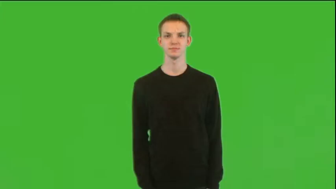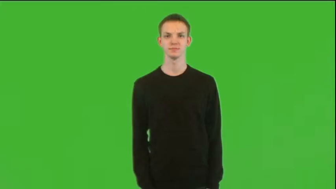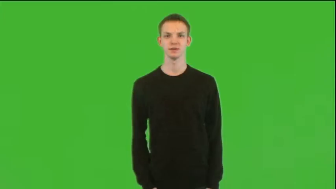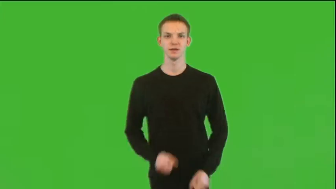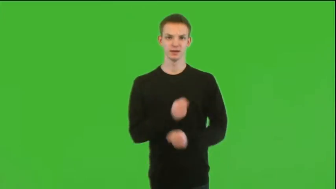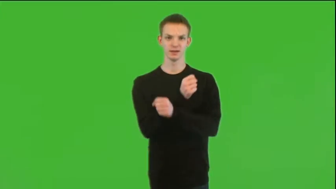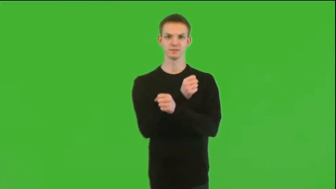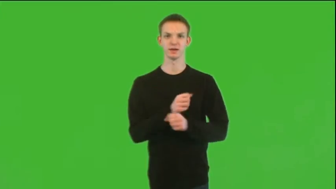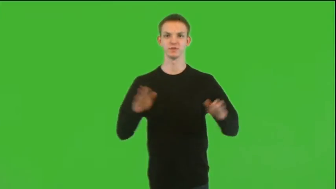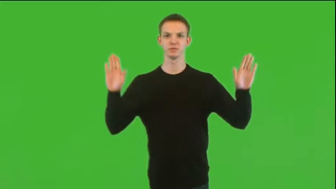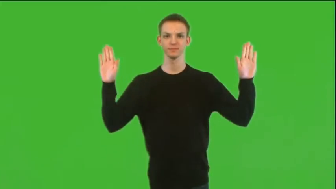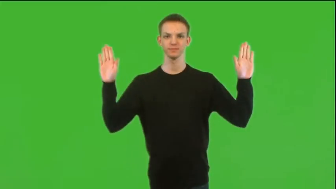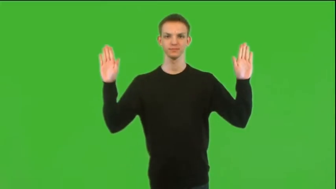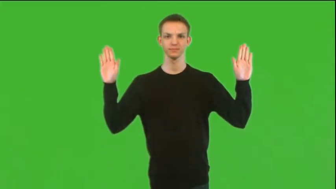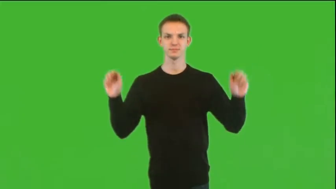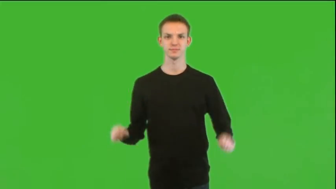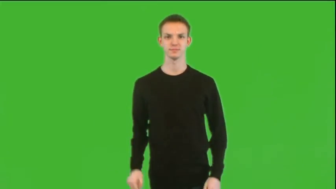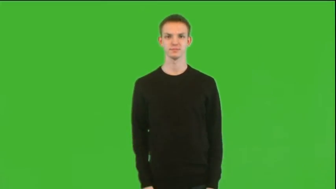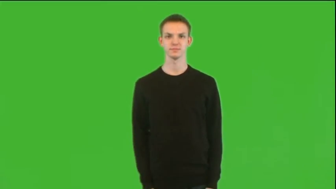zbawić